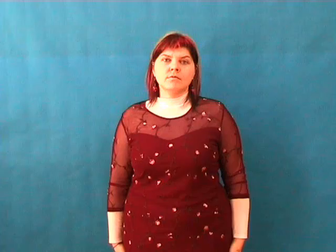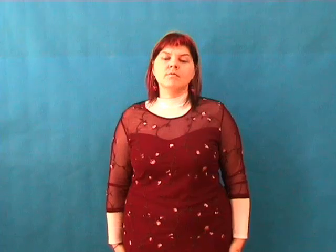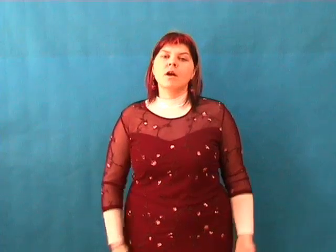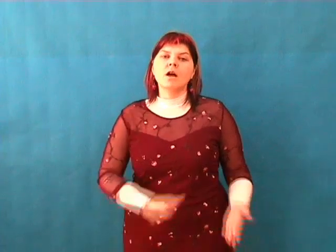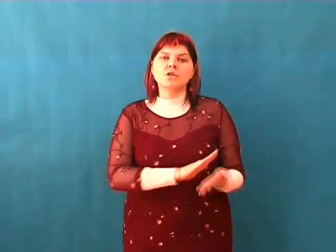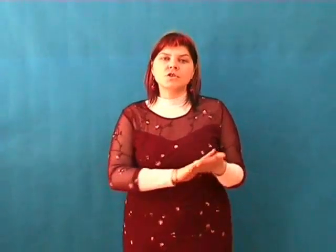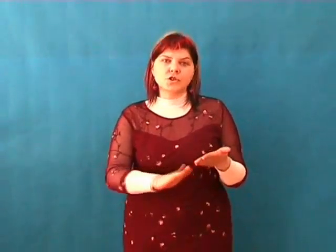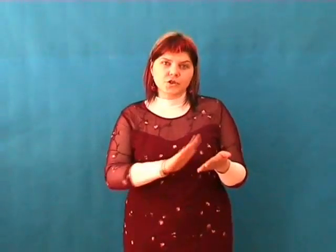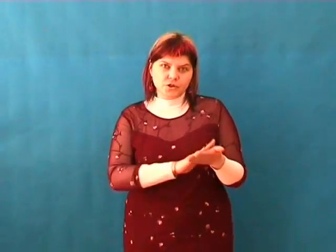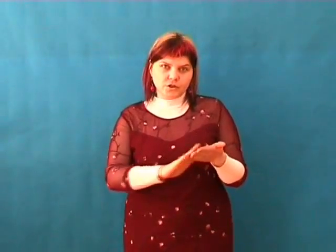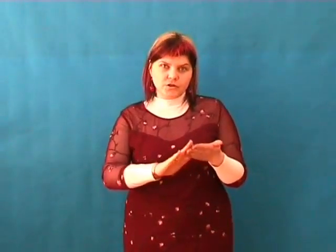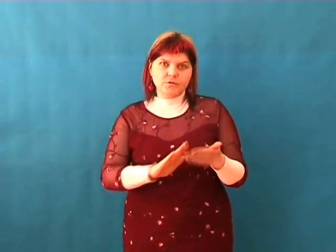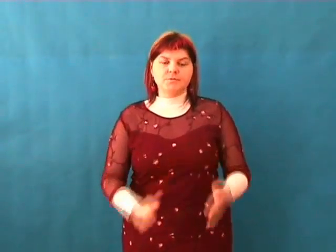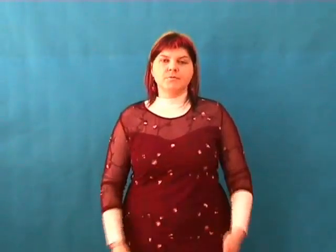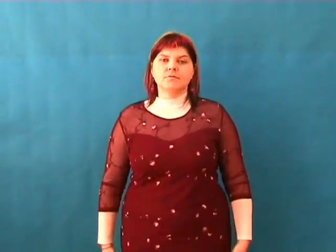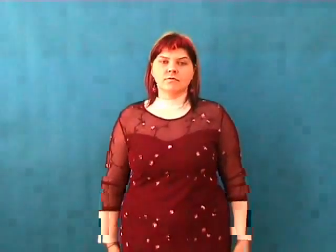czyścic